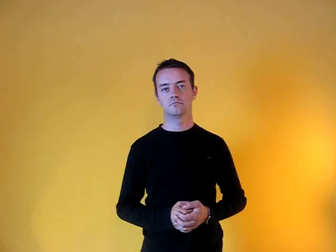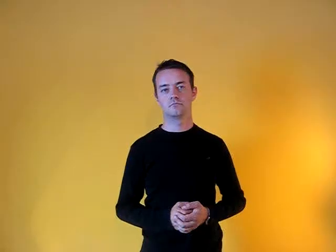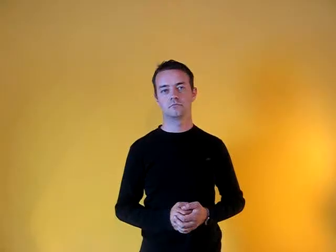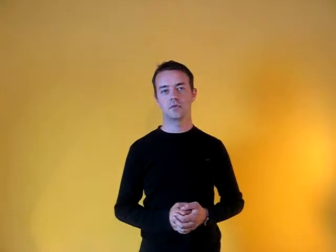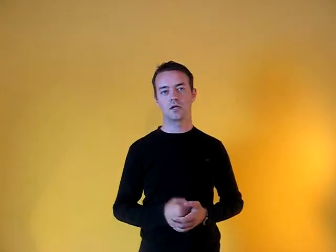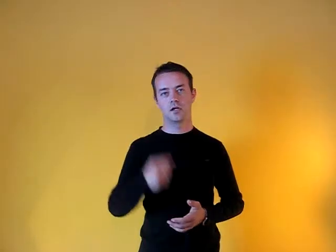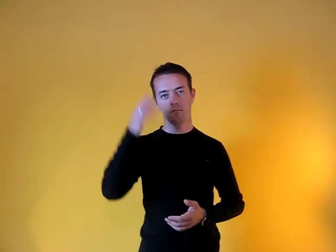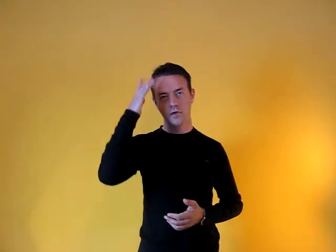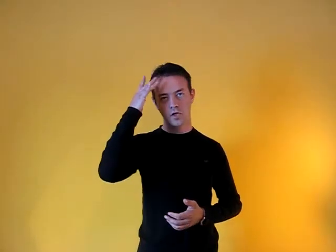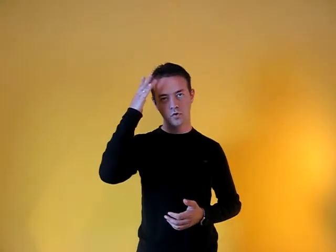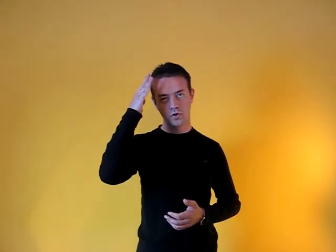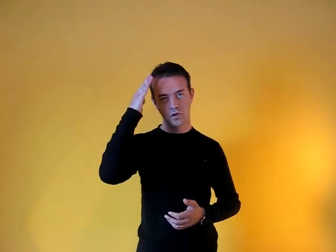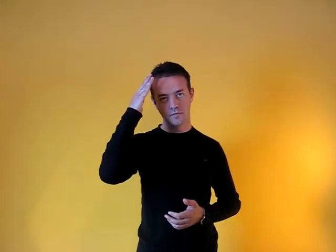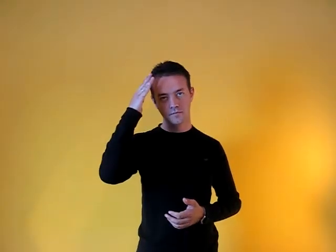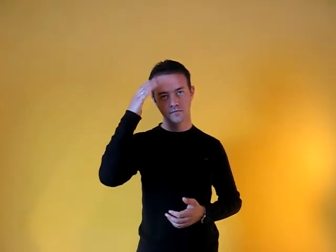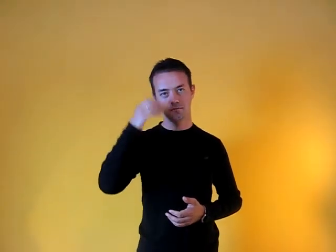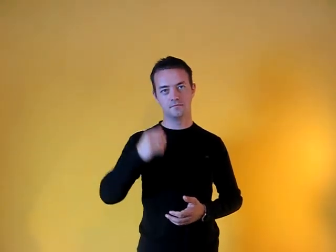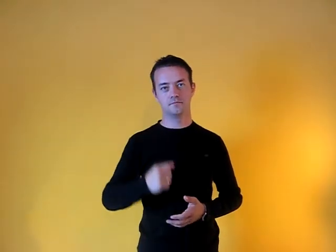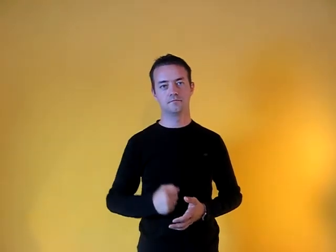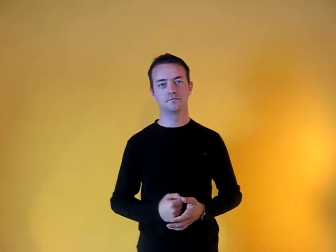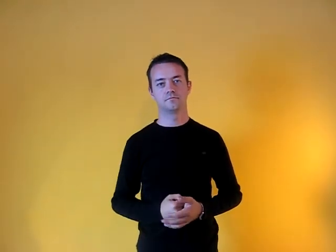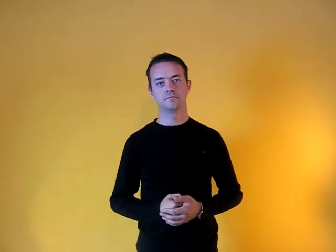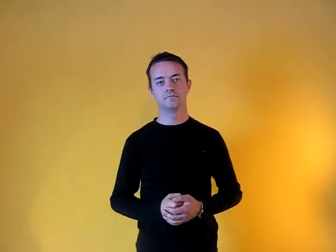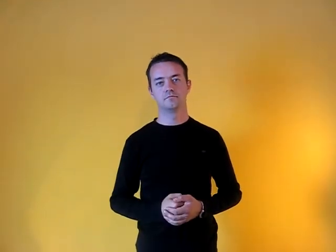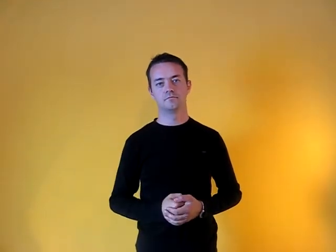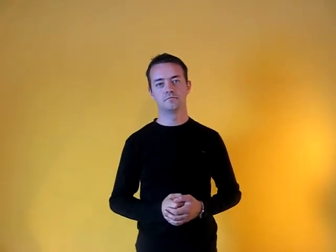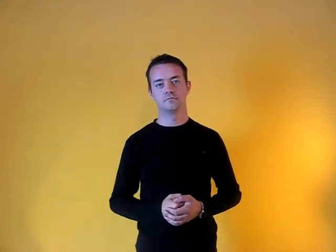brinuti